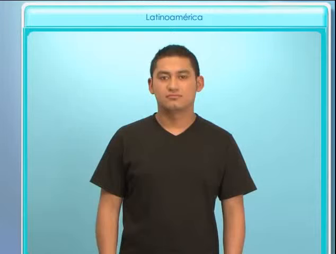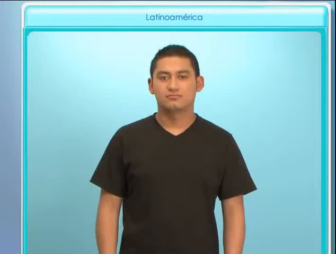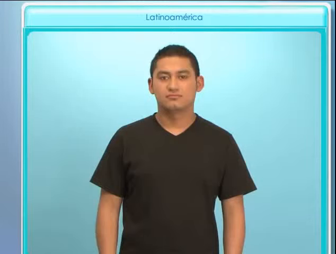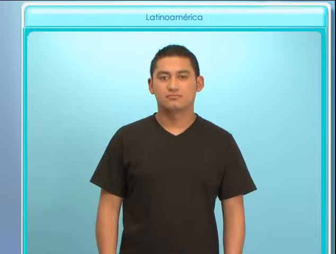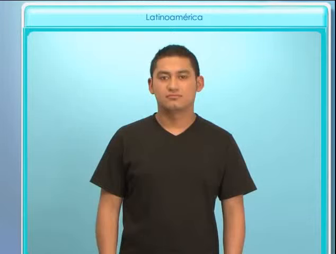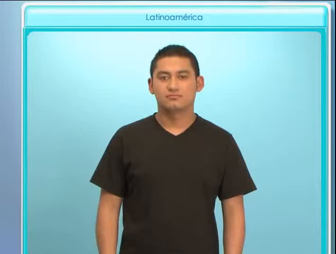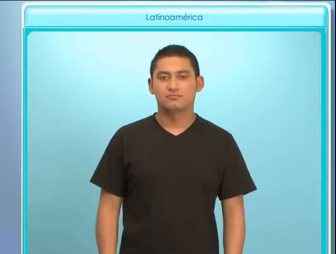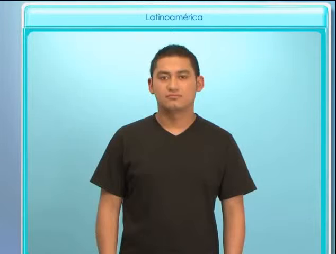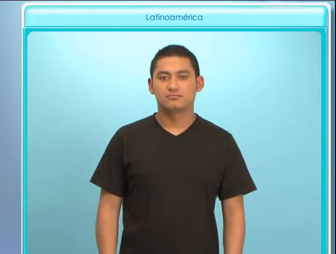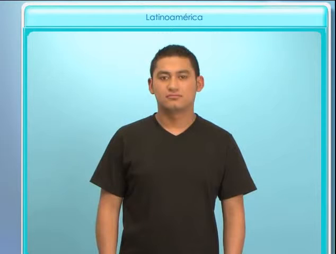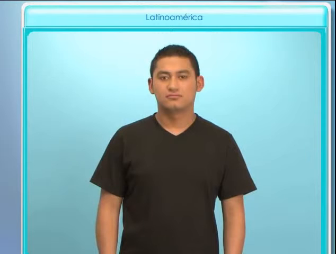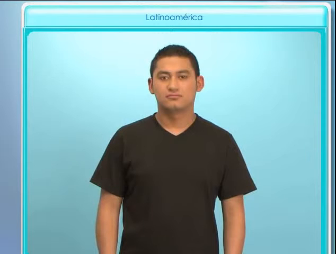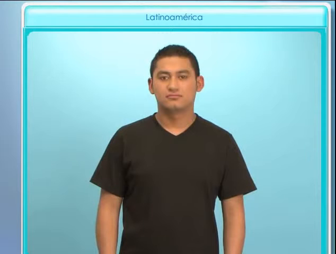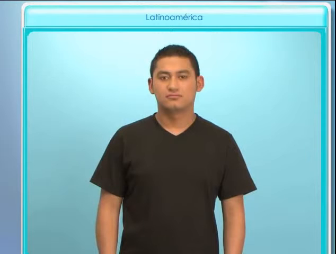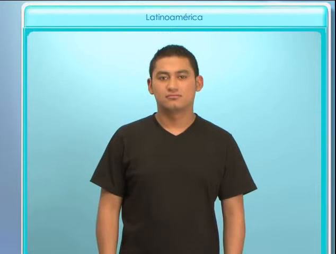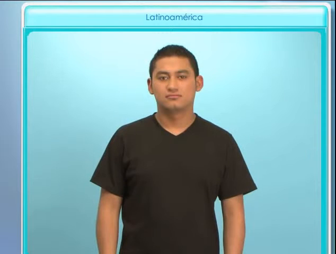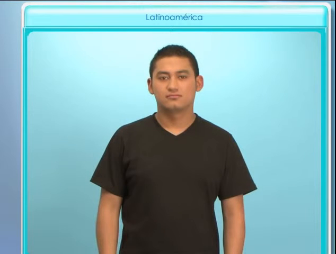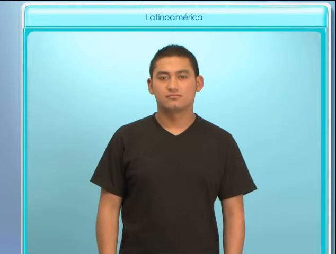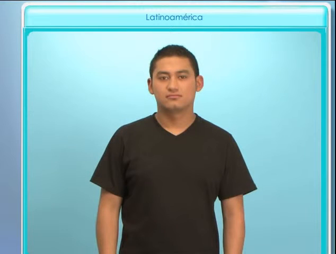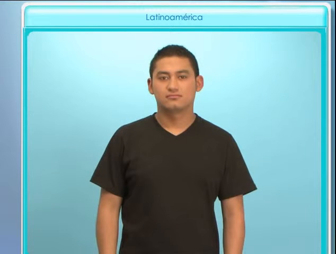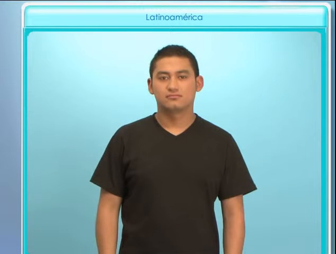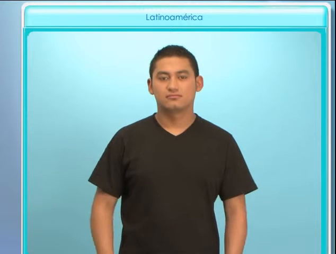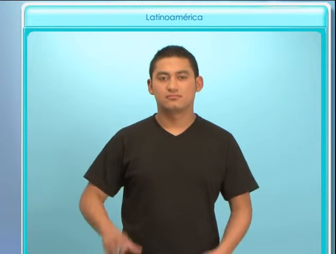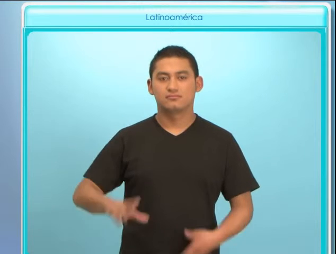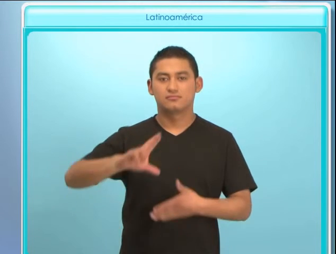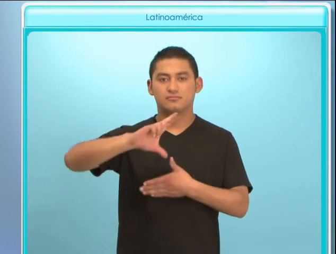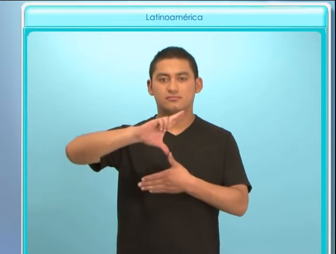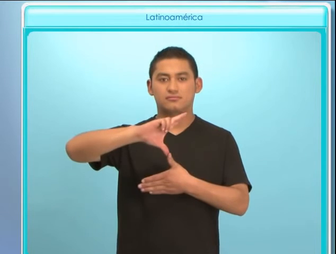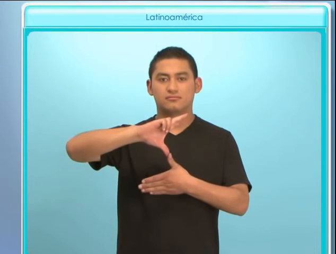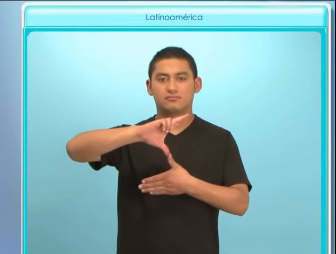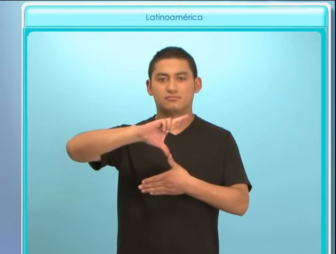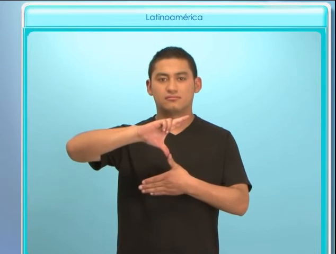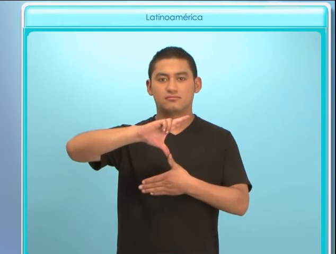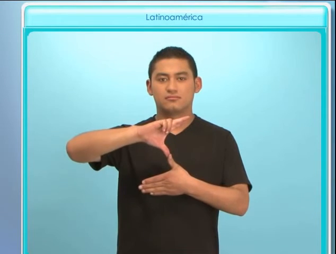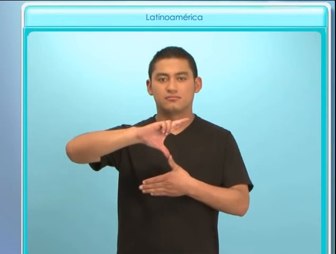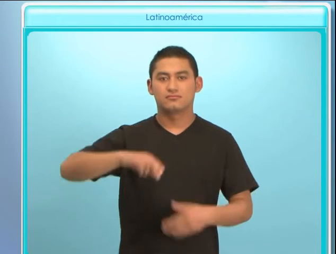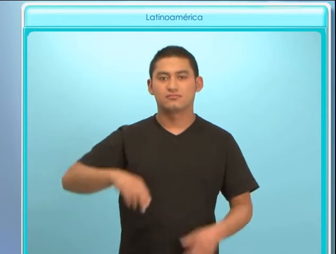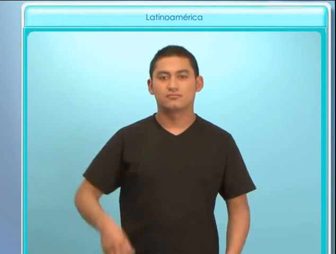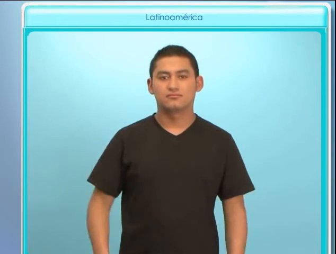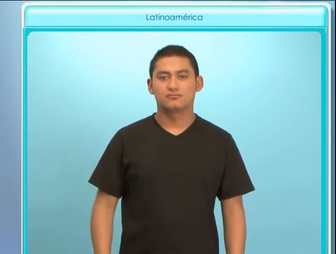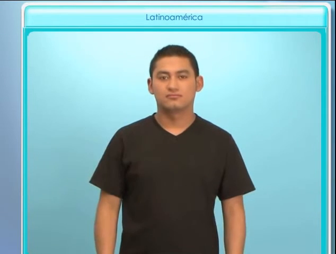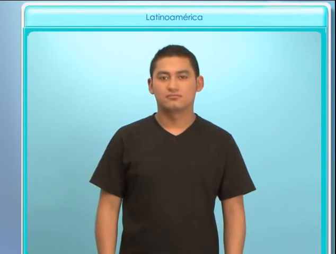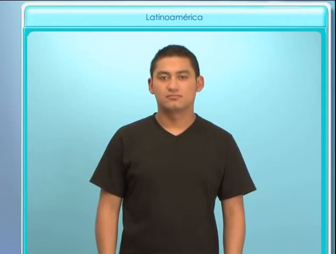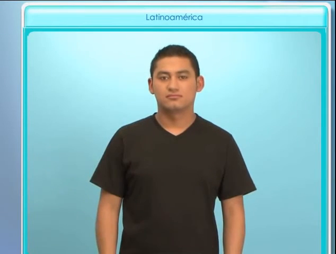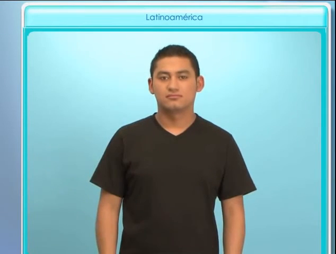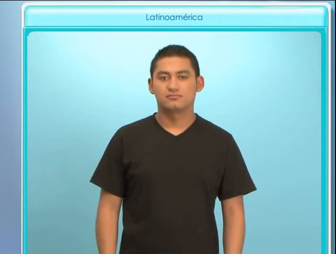LATINOAMÉRICA